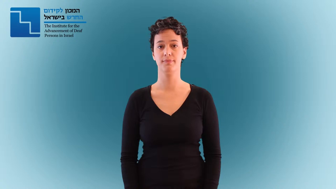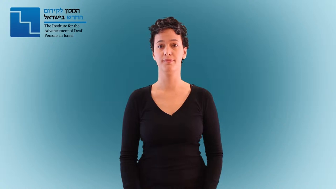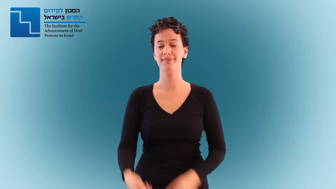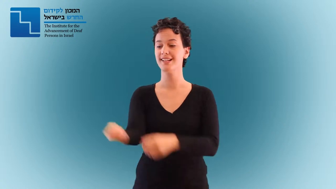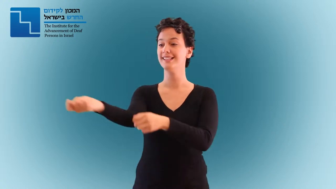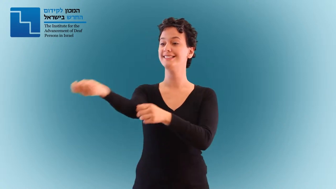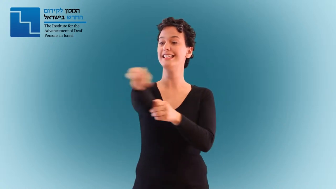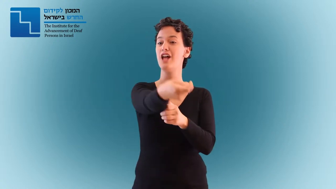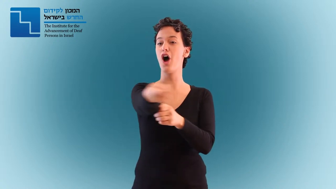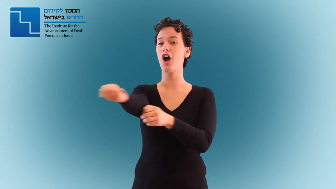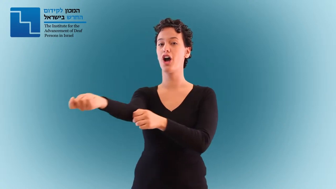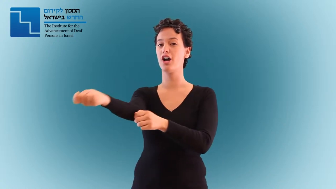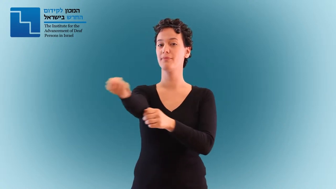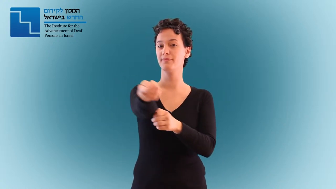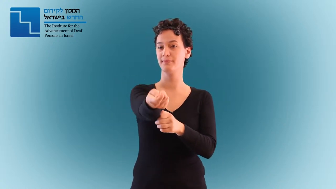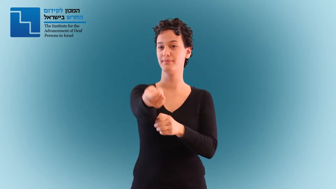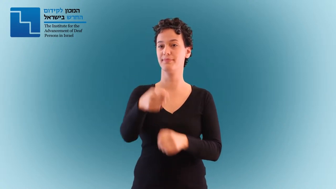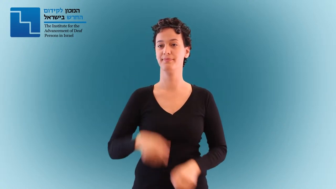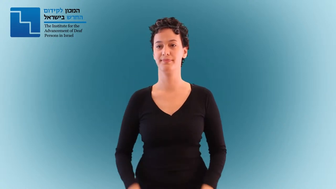צינור